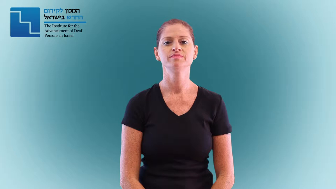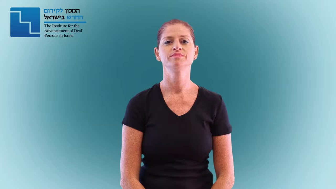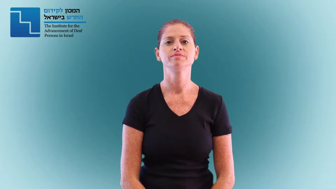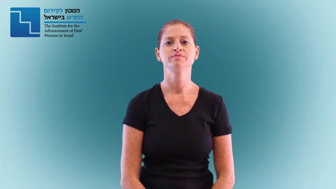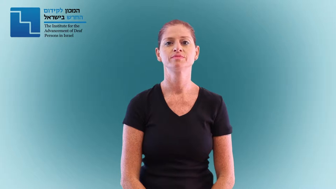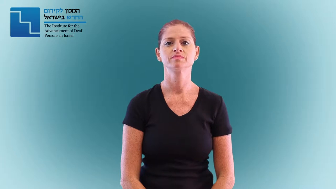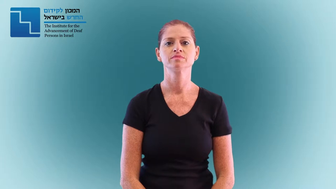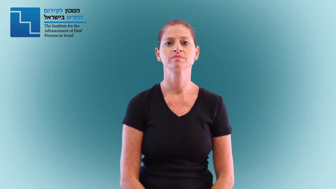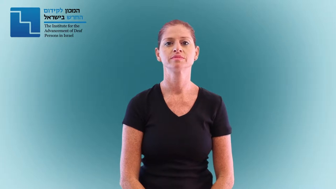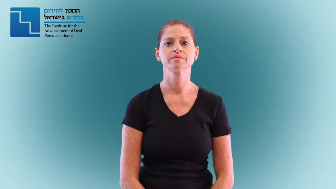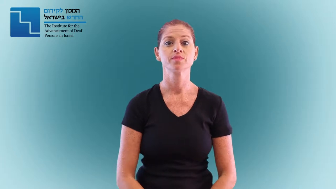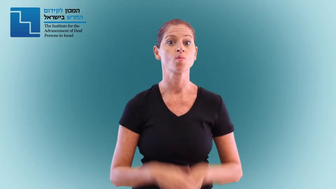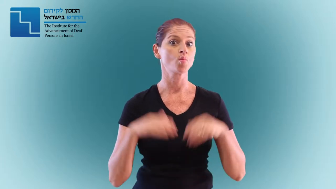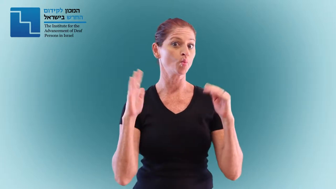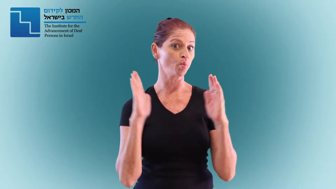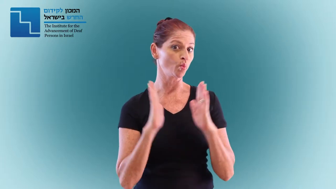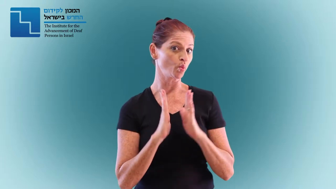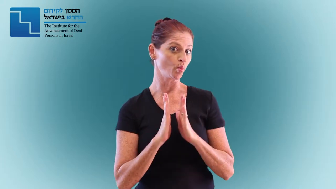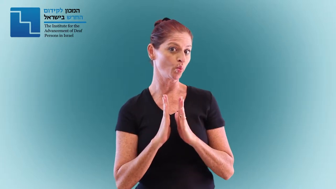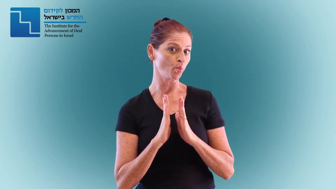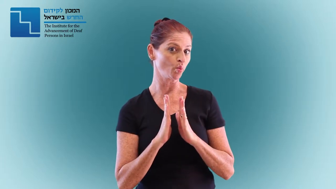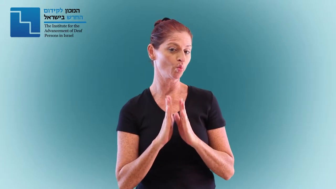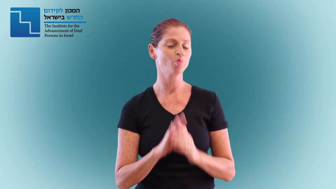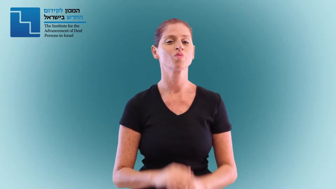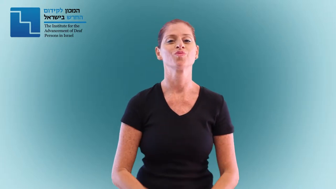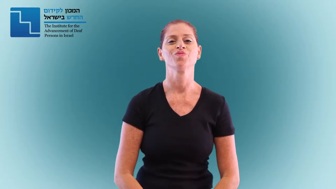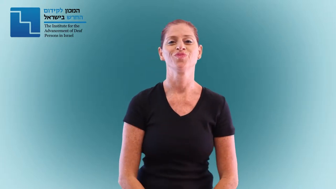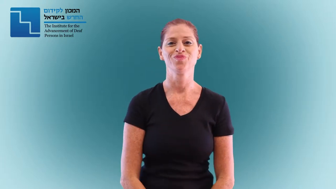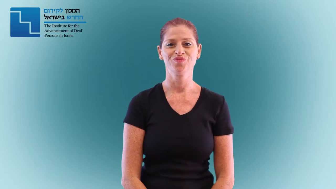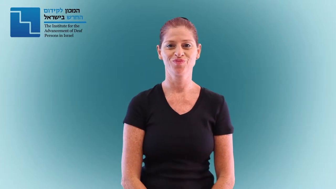רזה